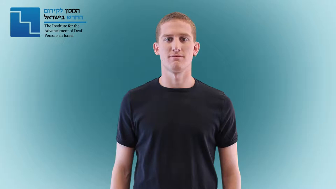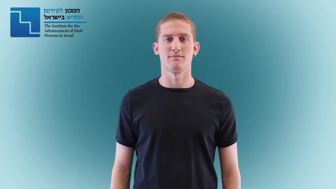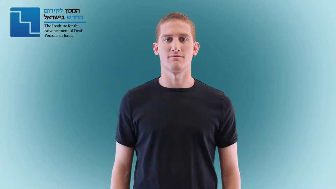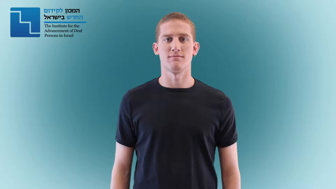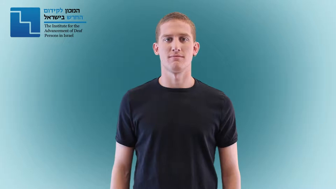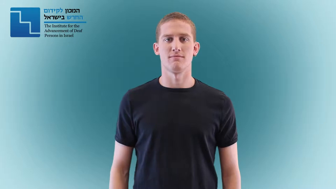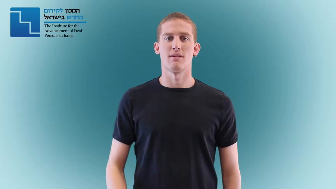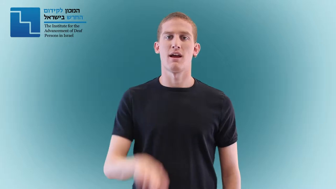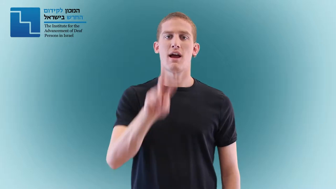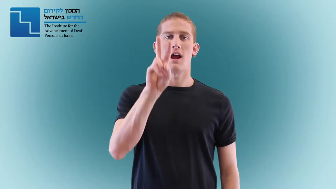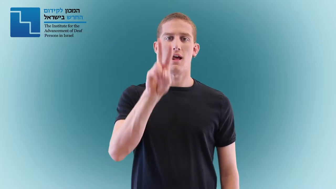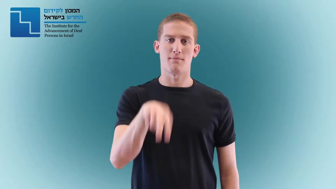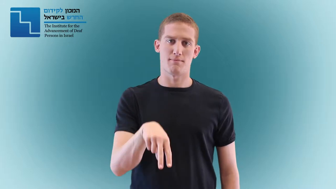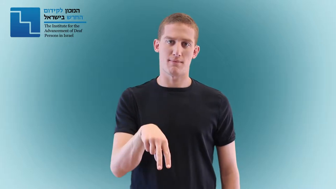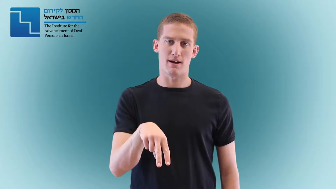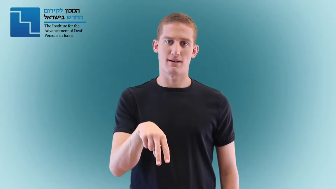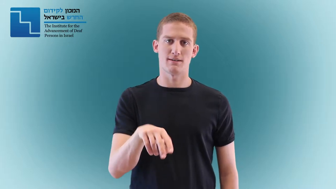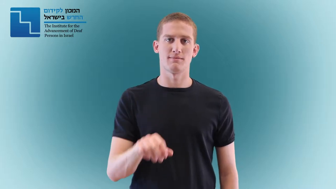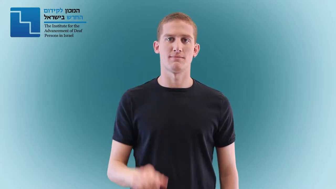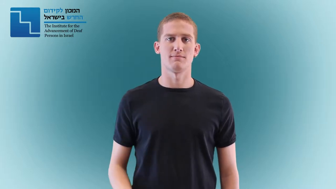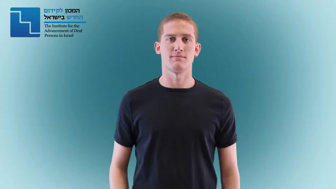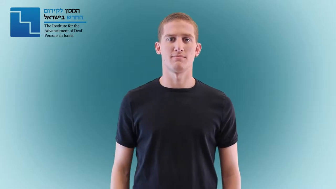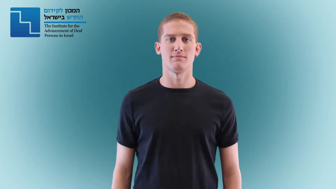אלפיים